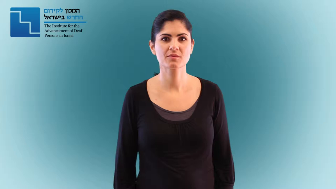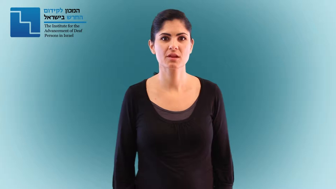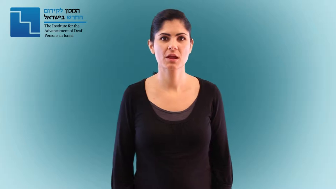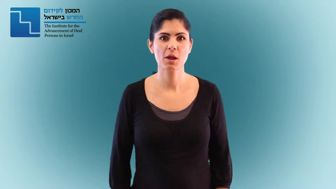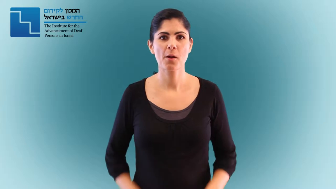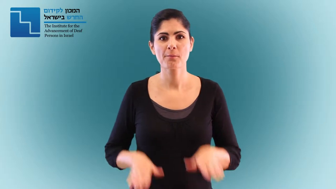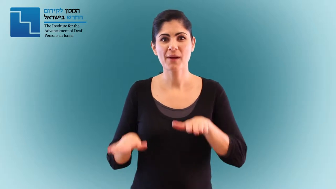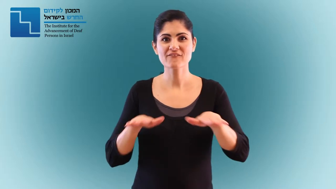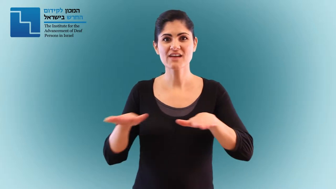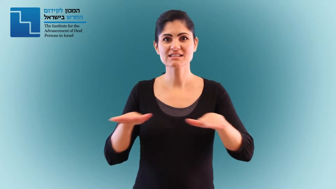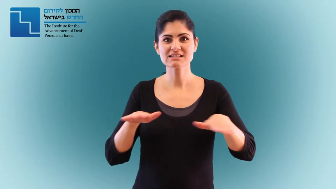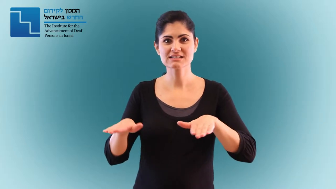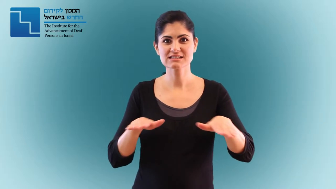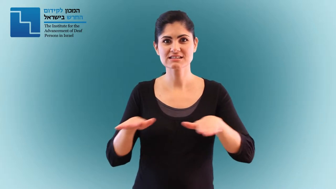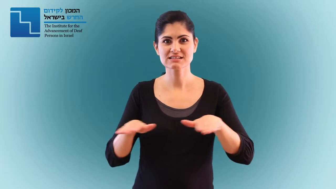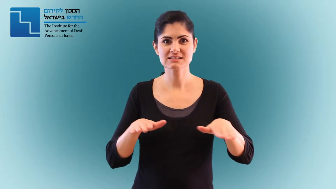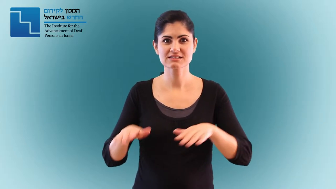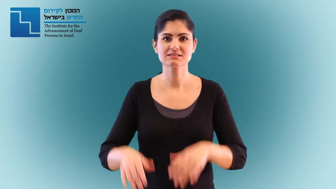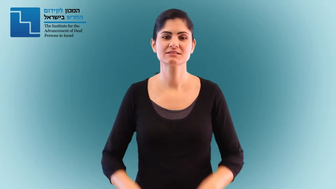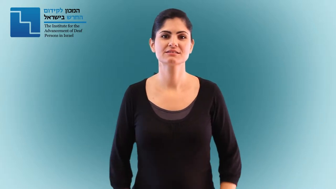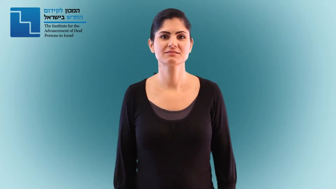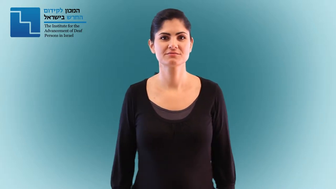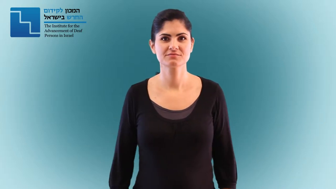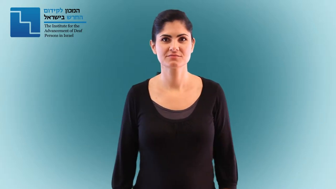ברווז